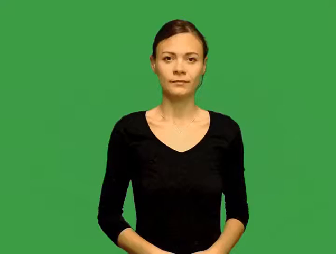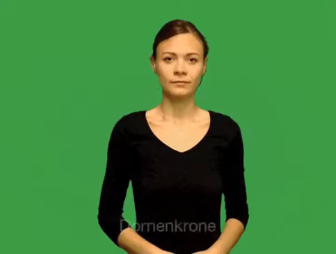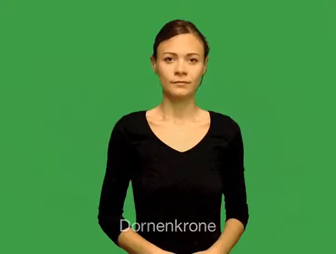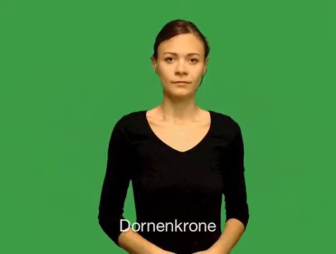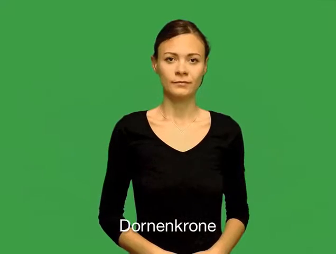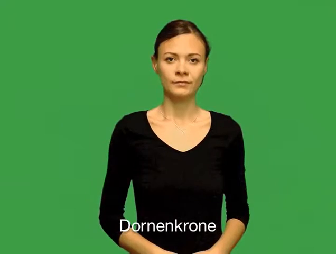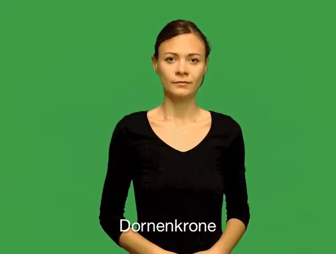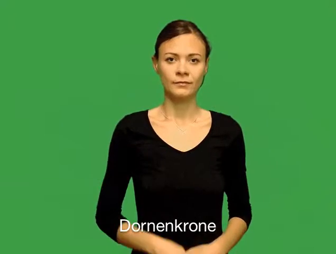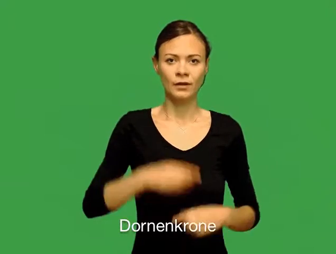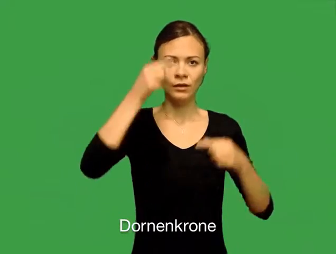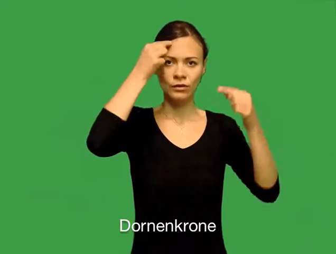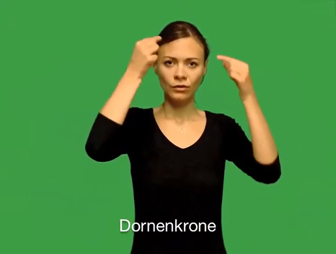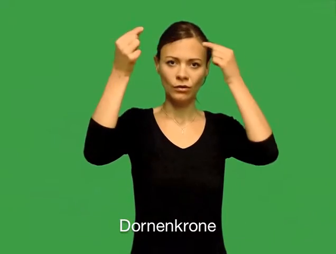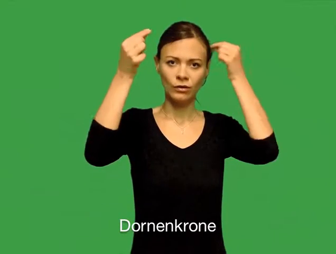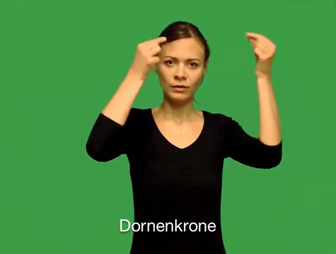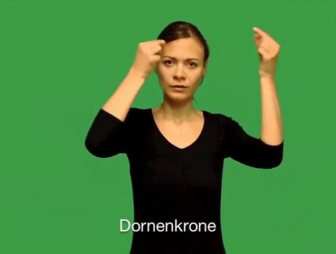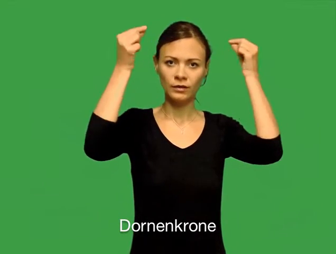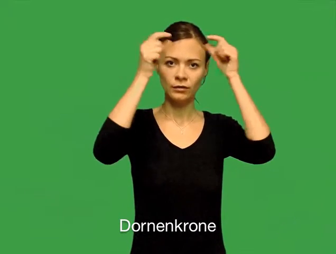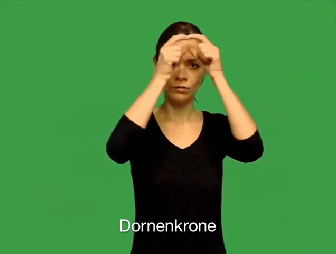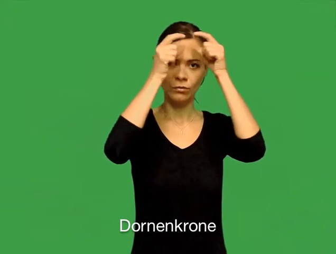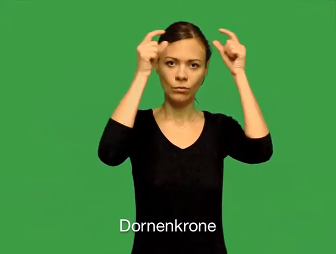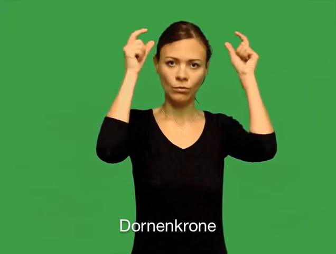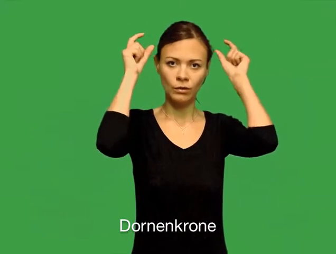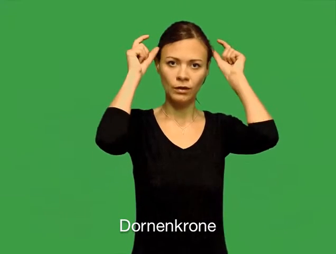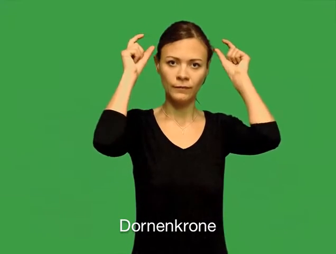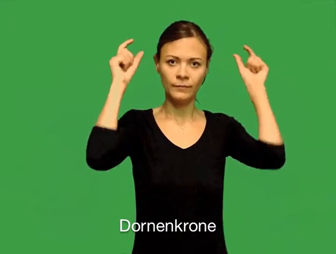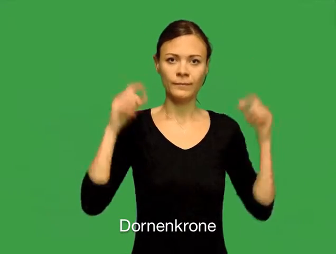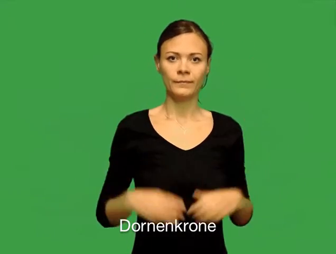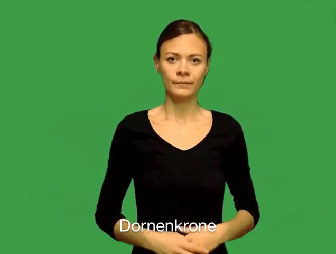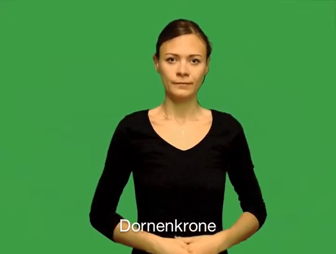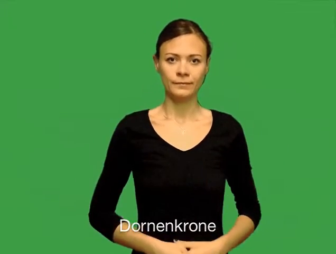Dornenkrone